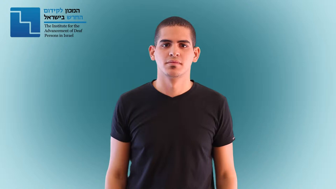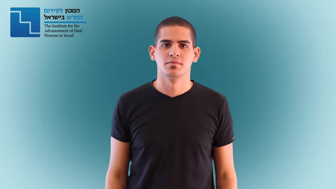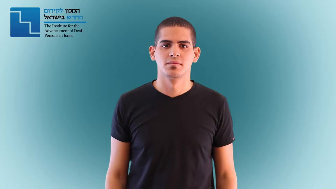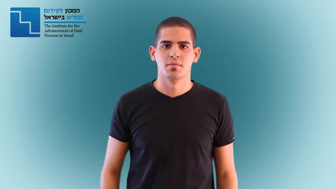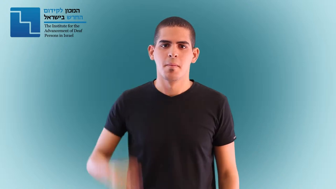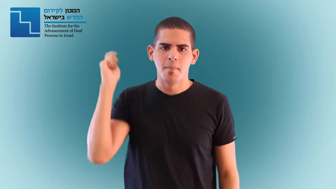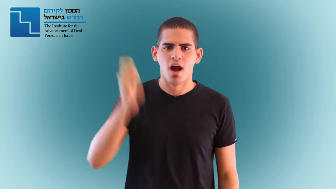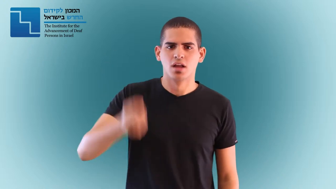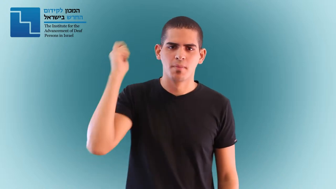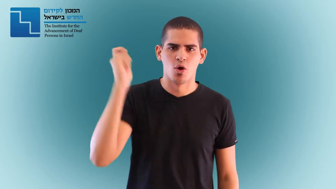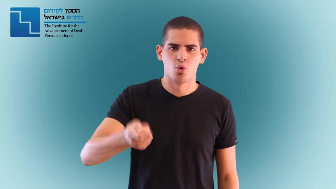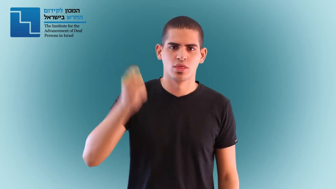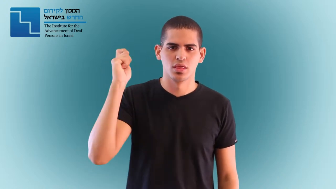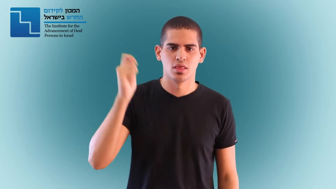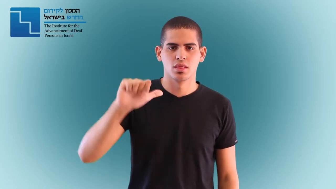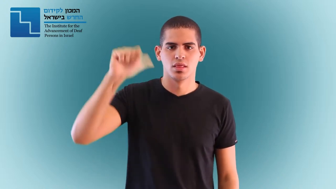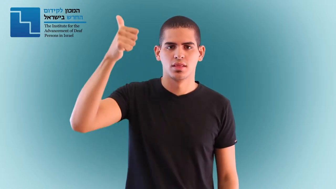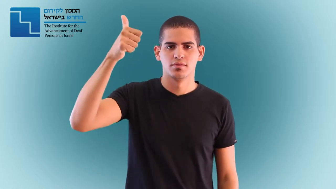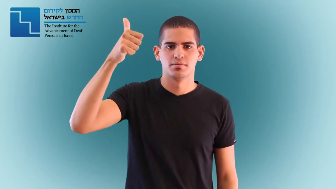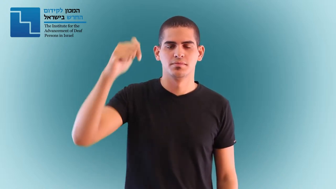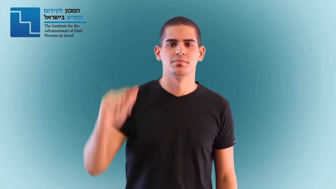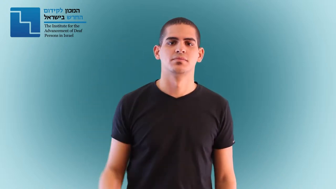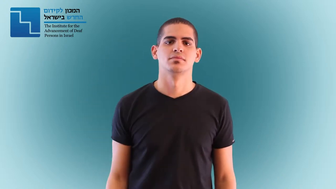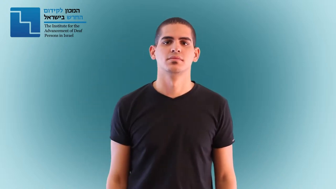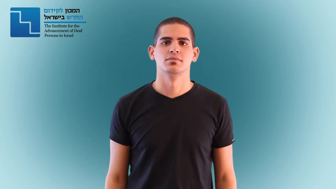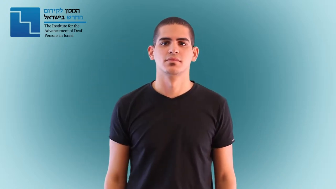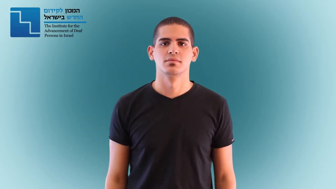מכת בכורות